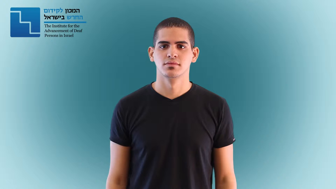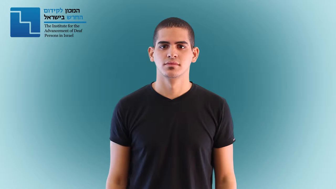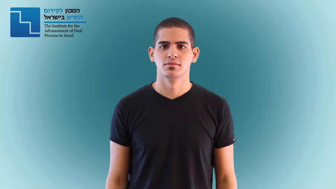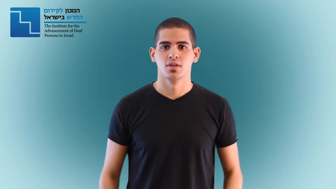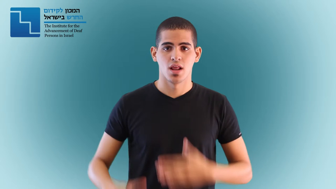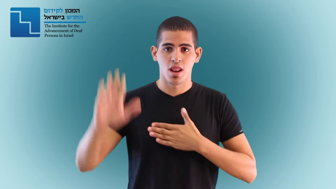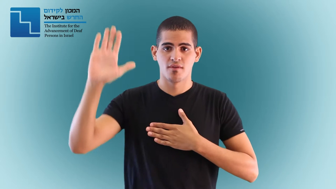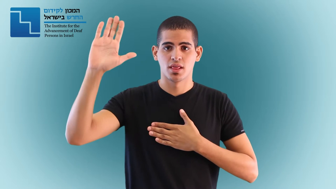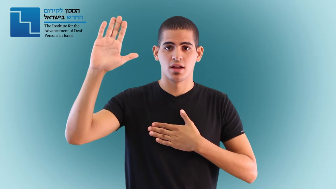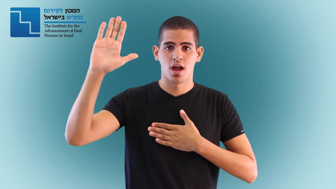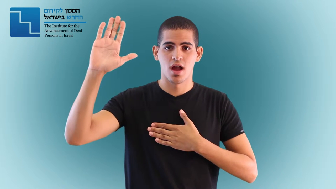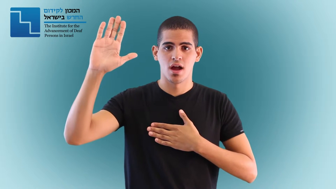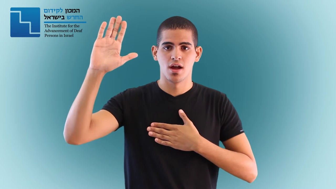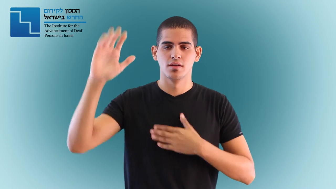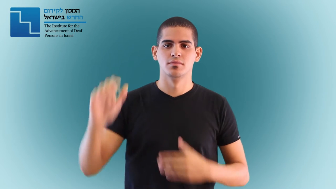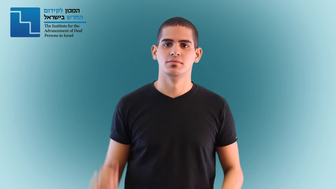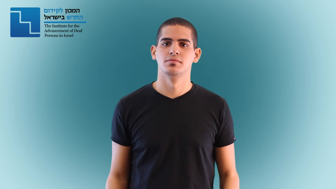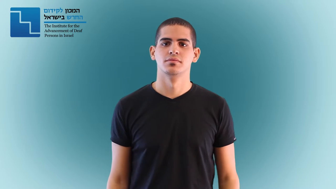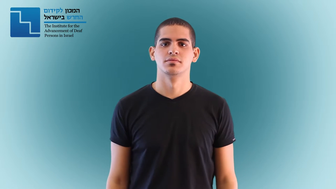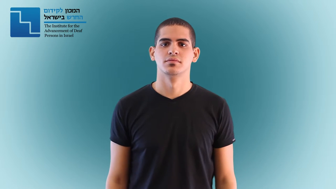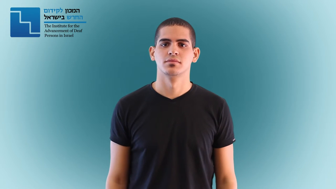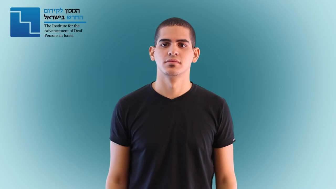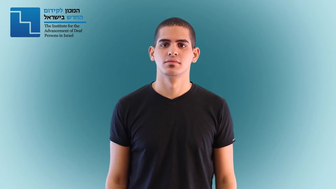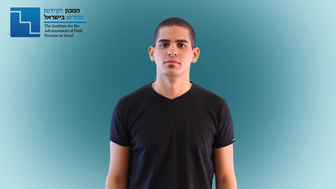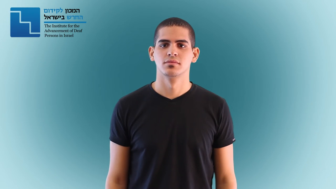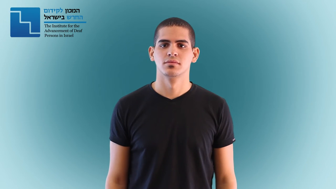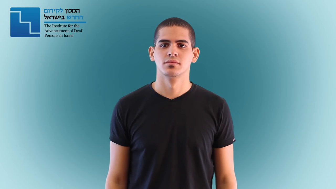להבטיח